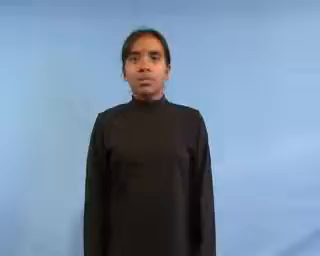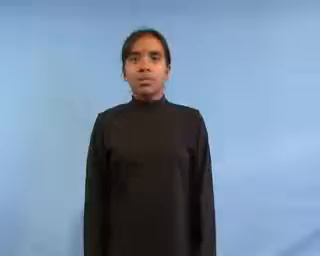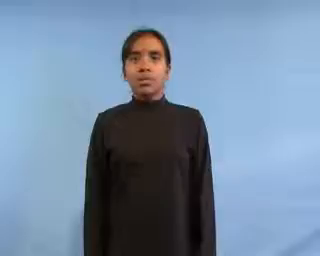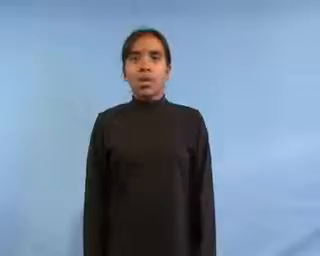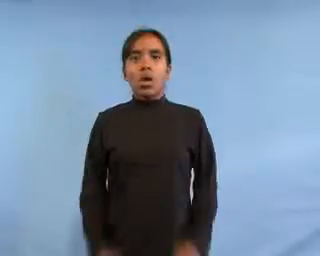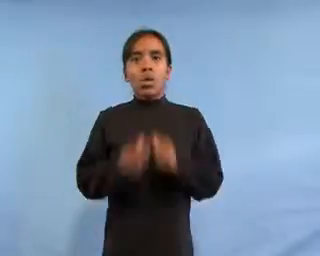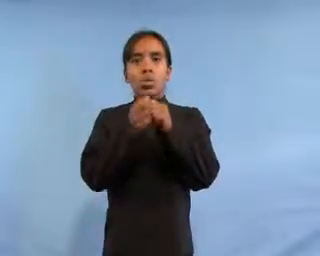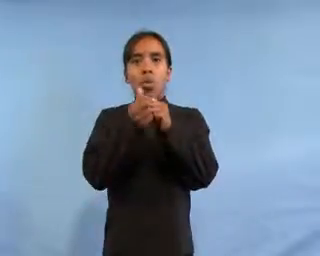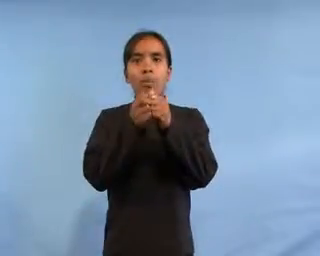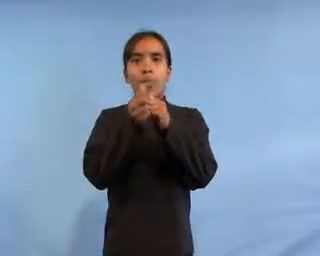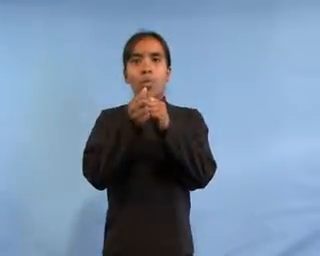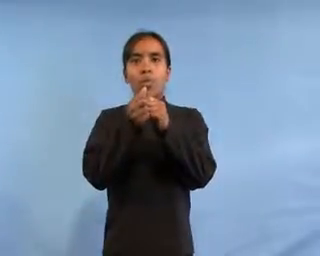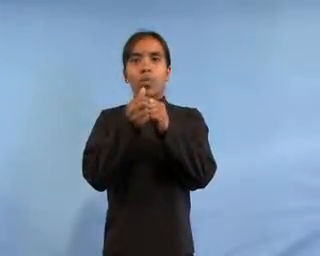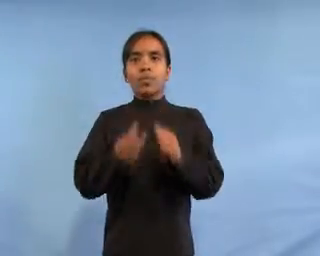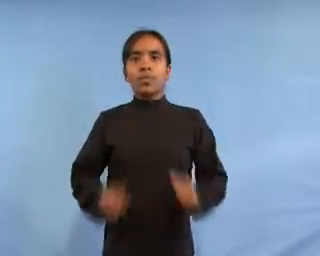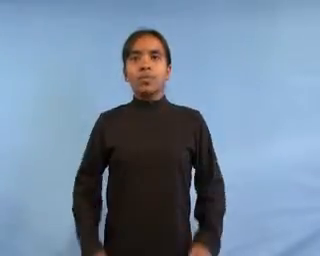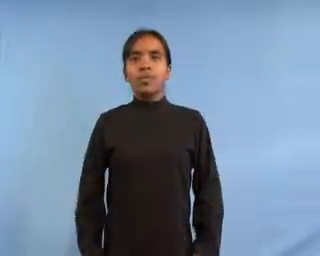dombo